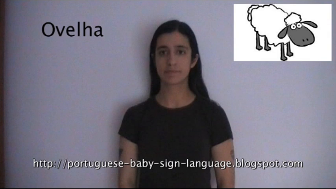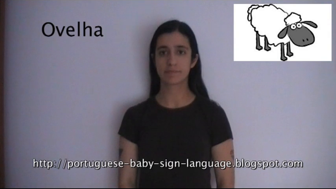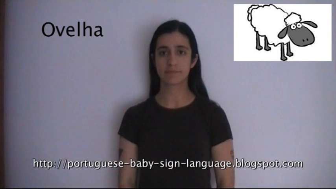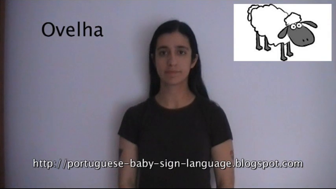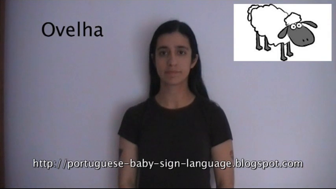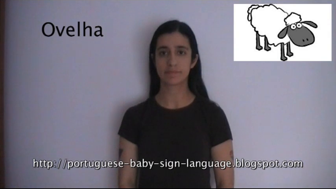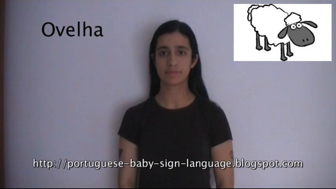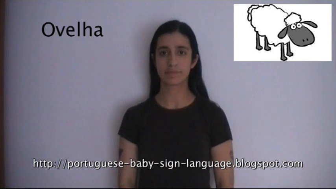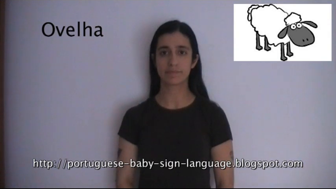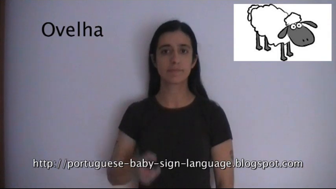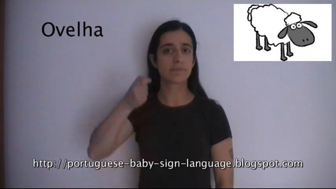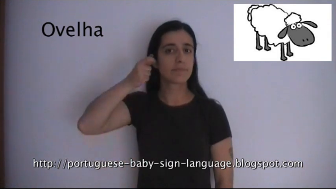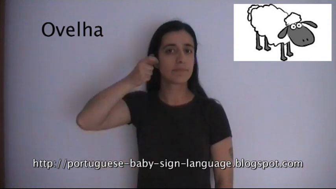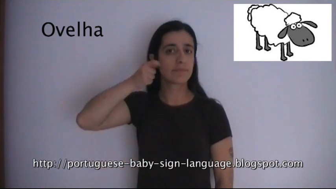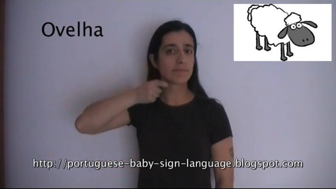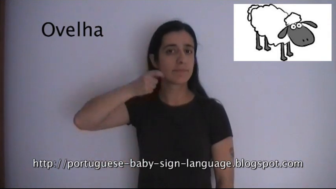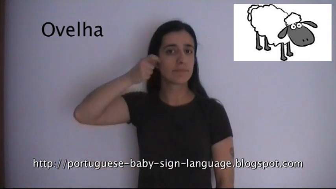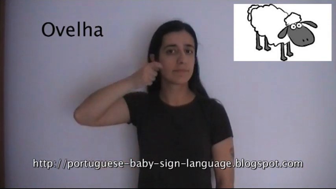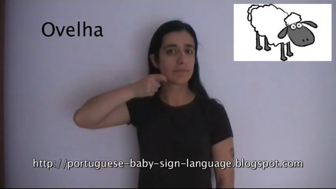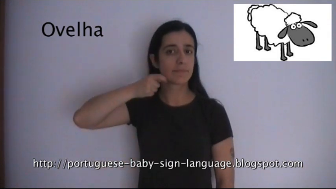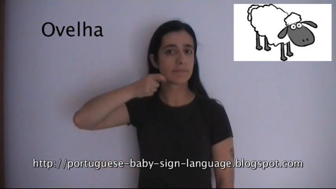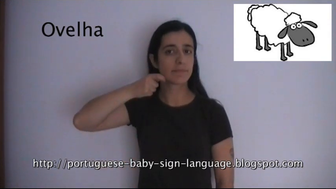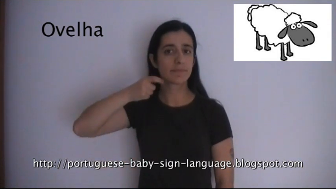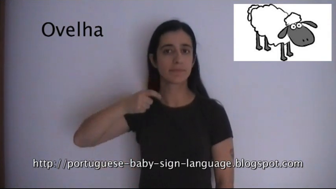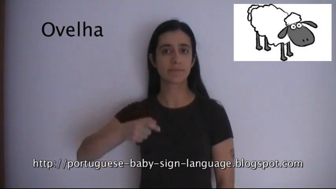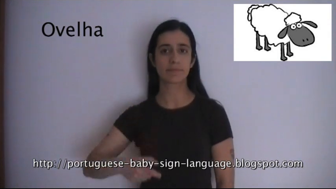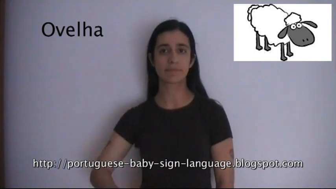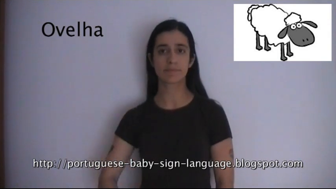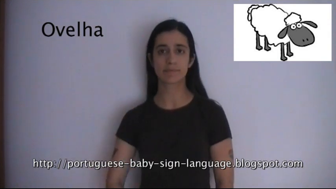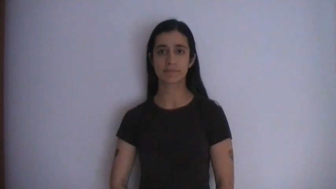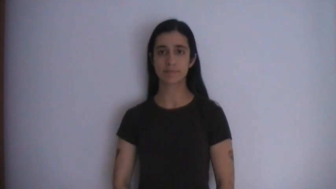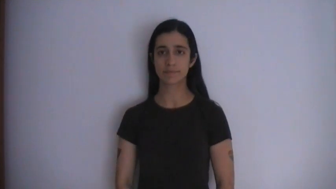ovelha